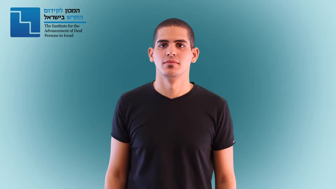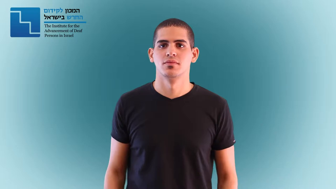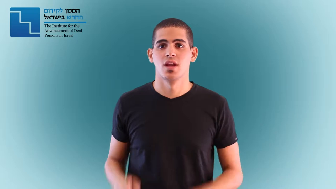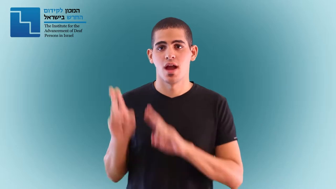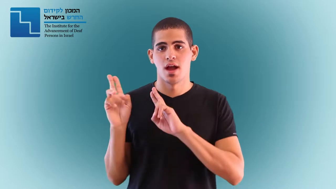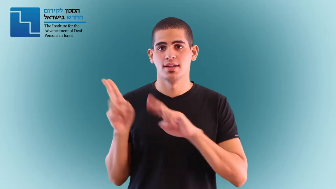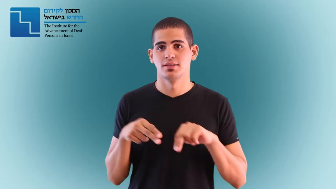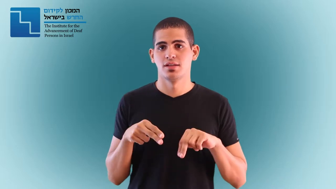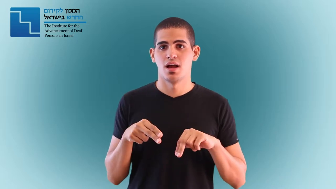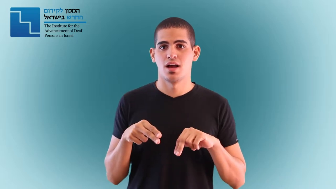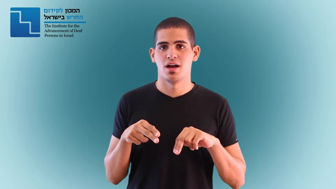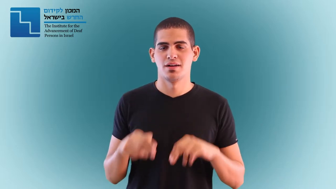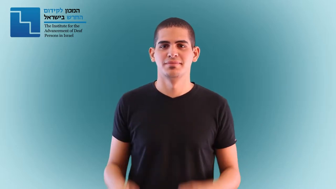לחזור